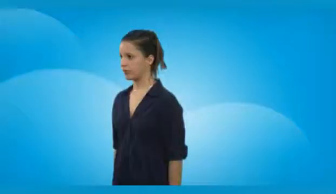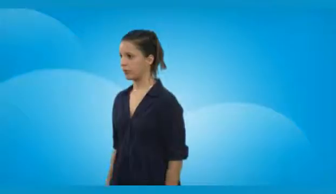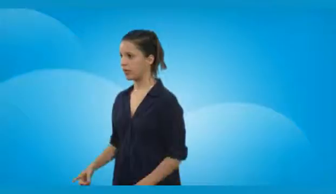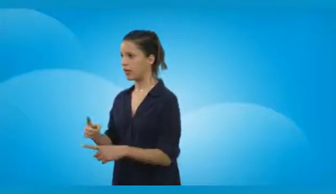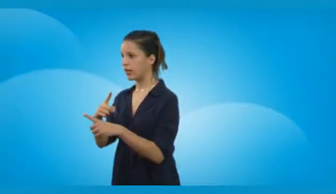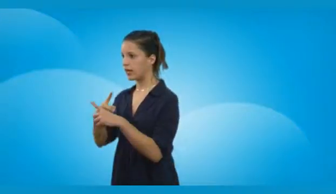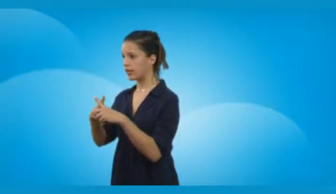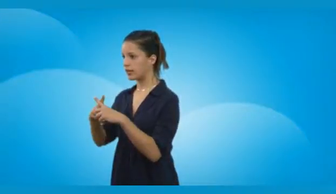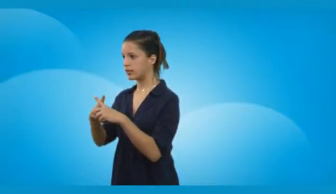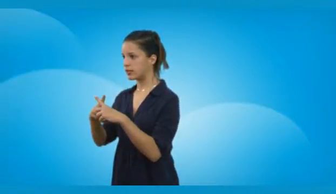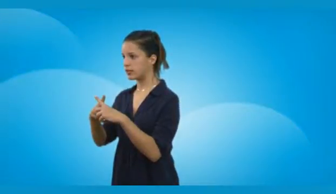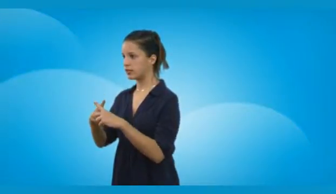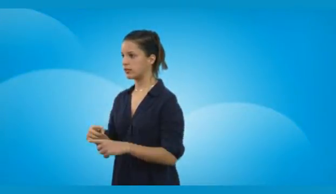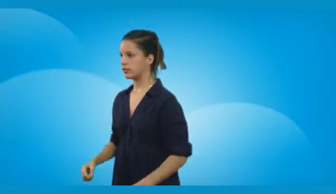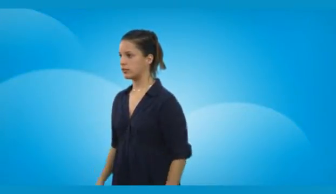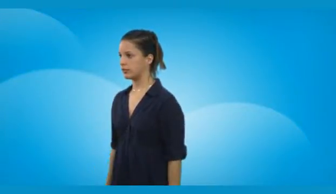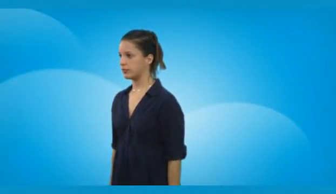X